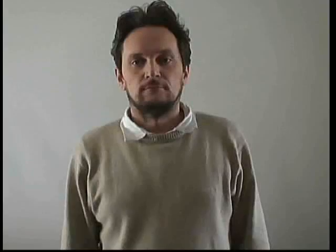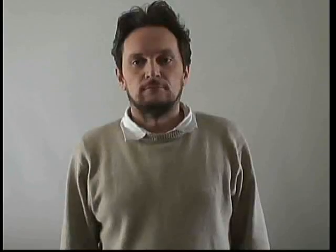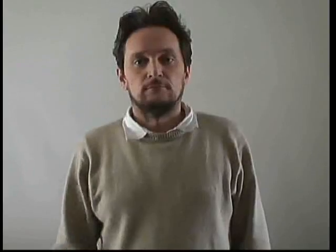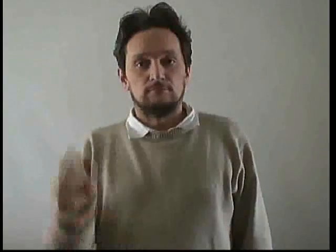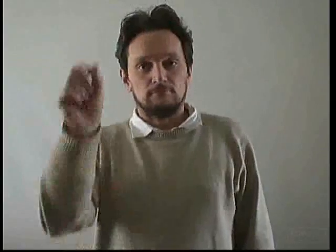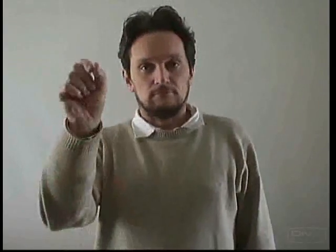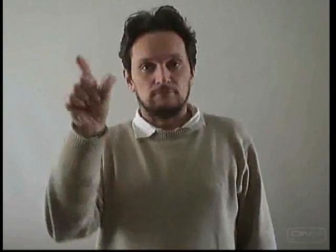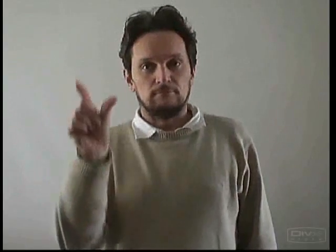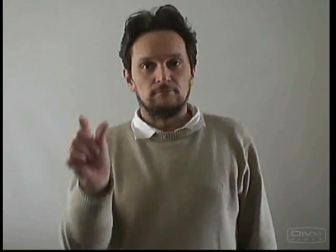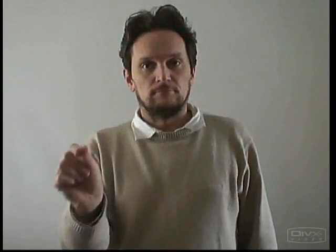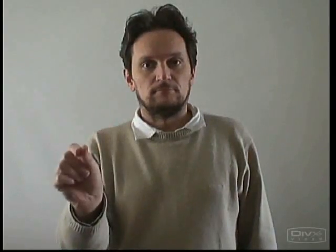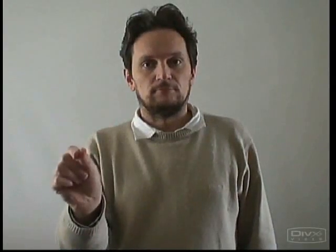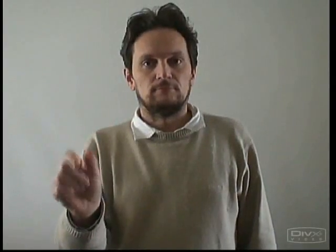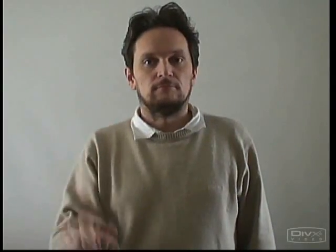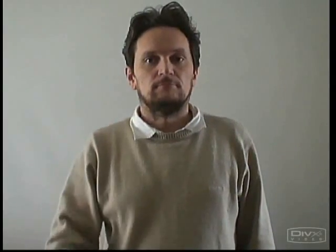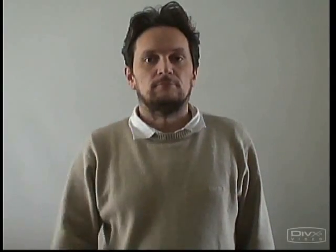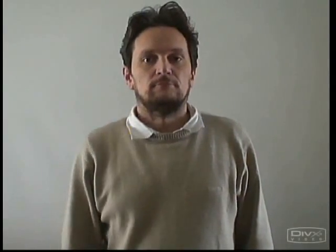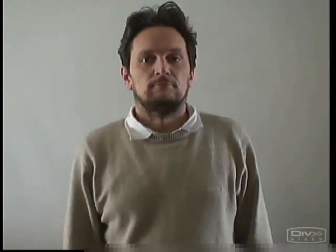Vulve